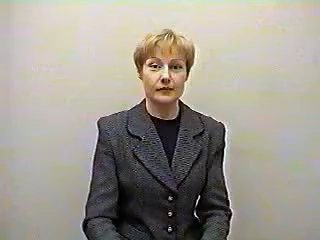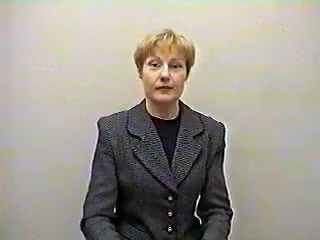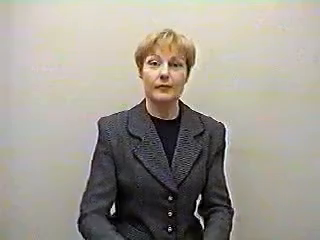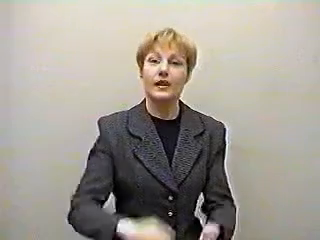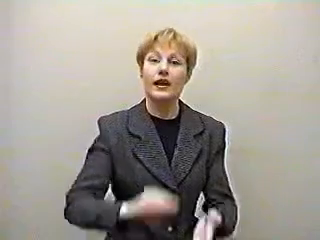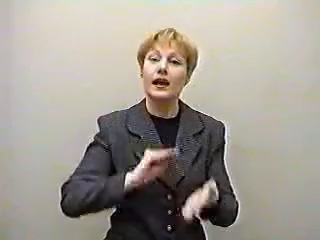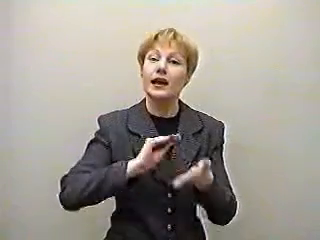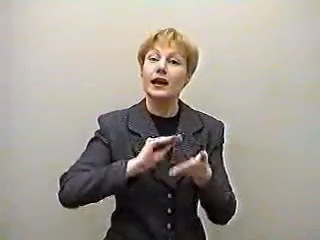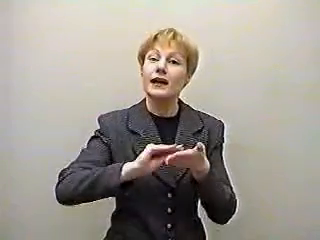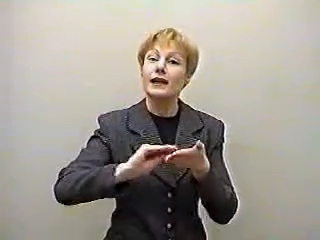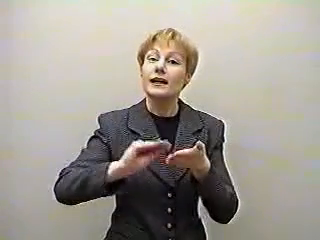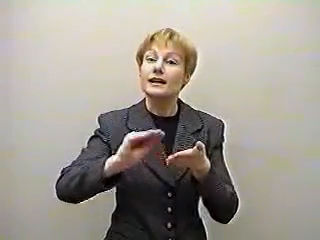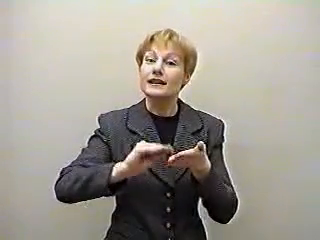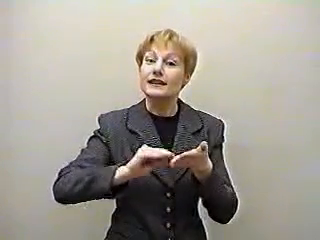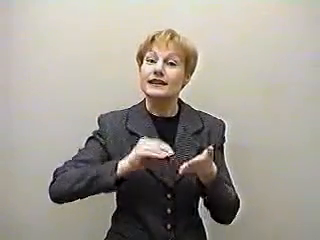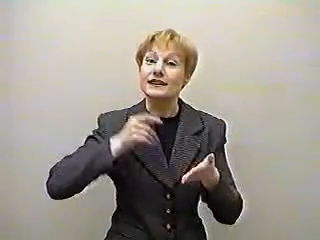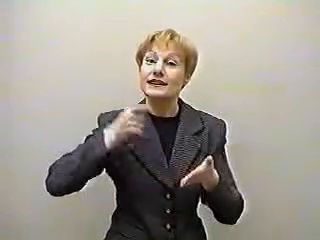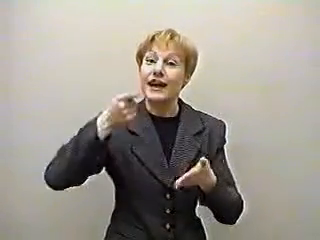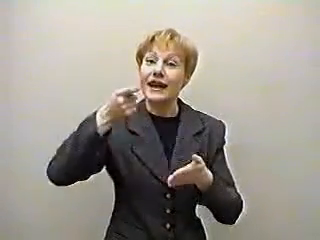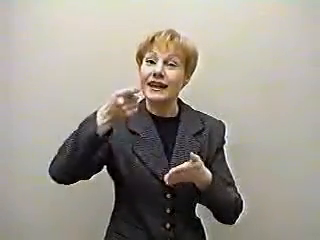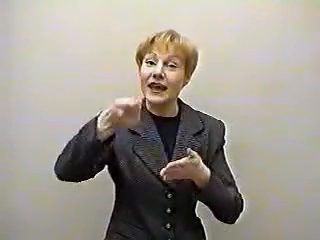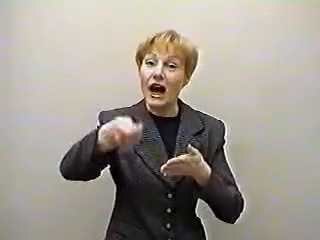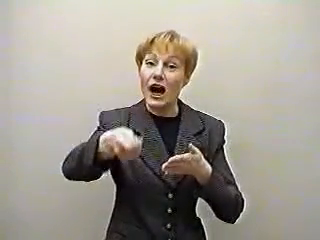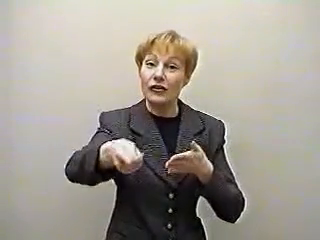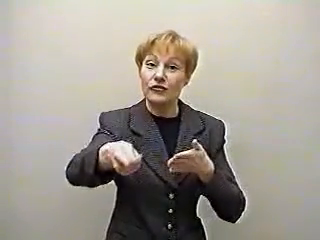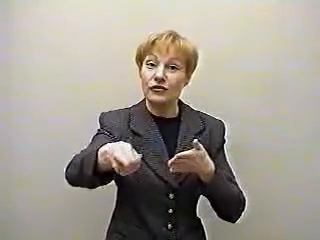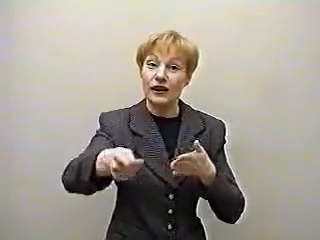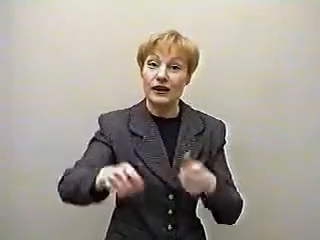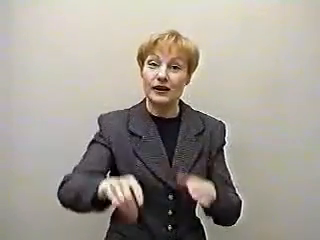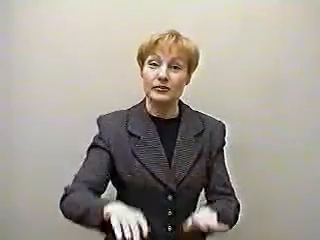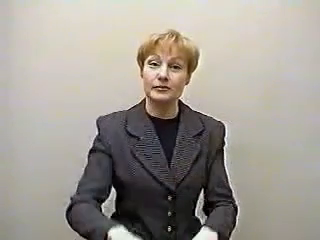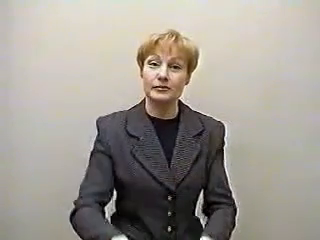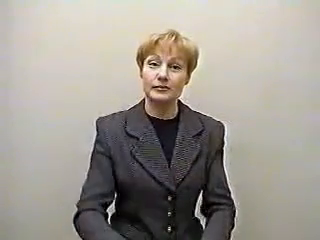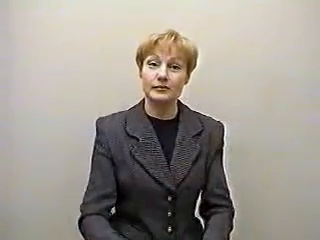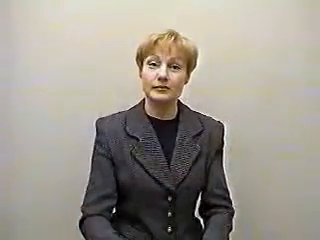заявка